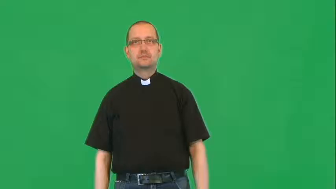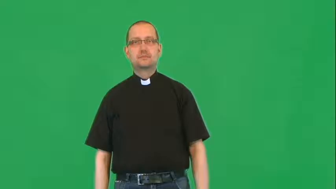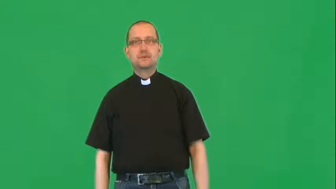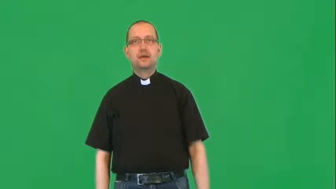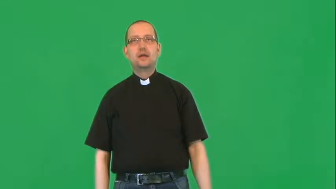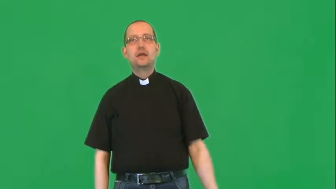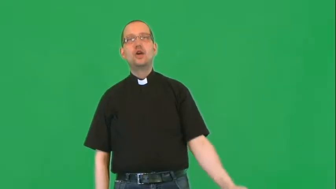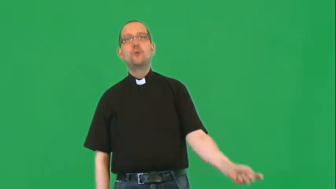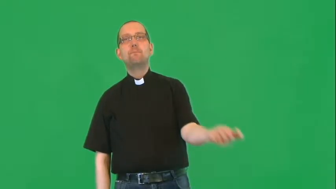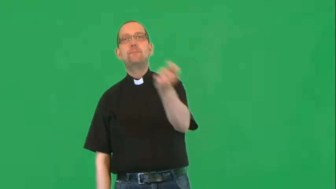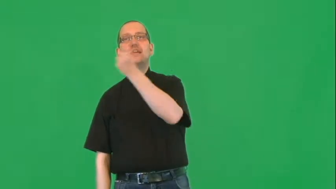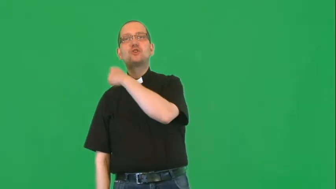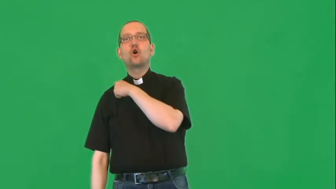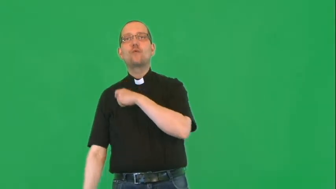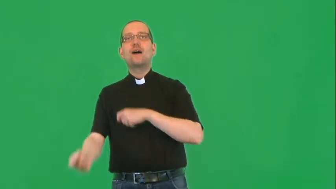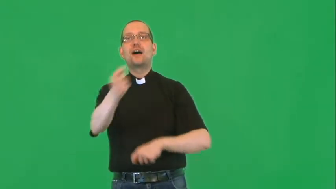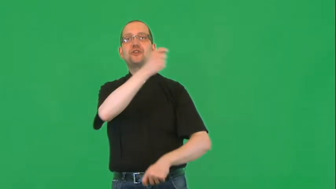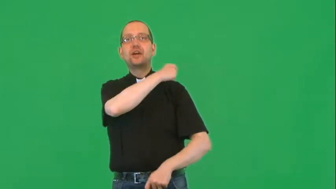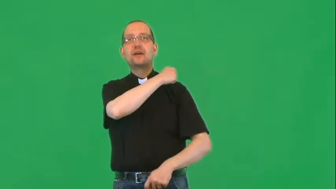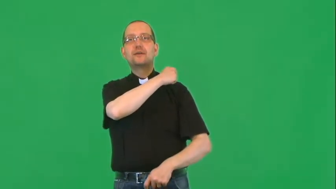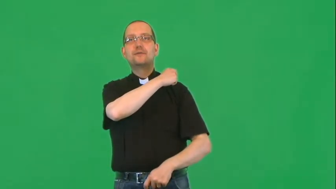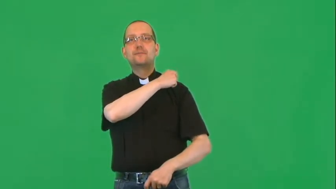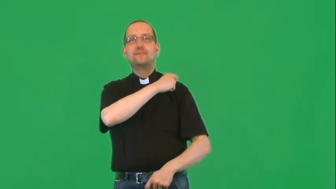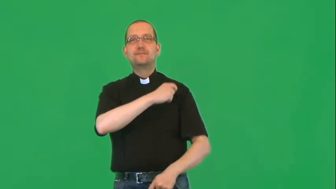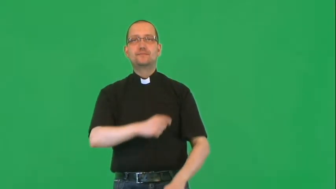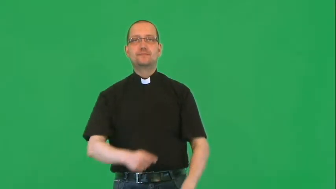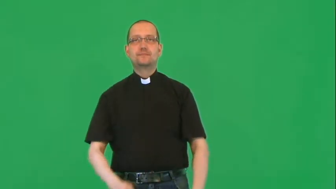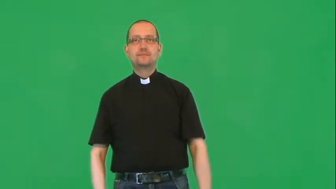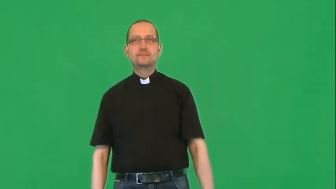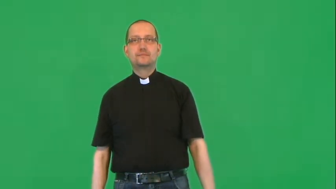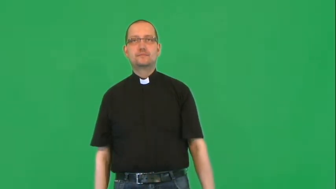biczowanie